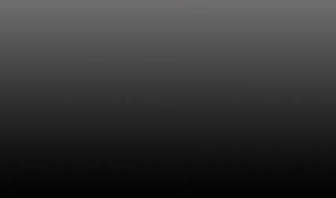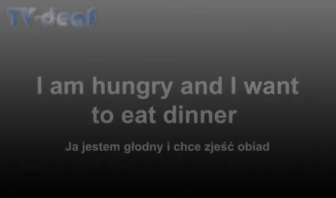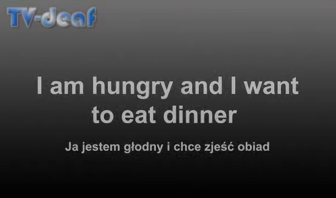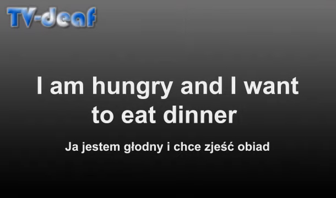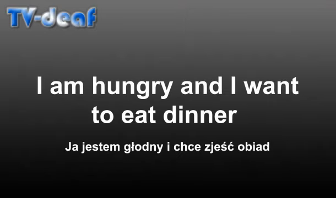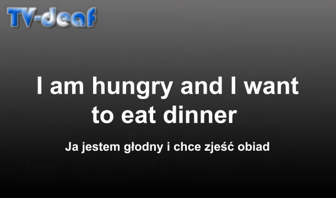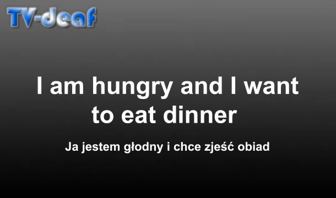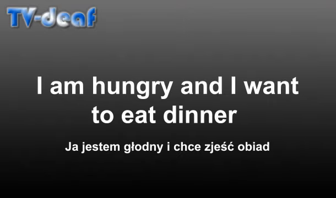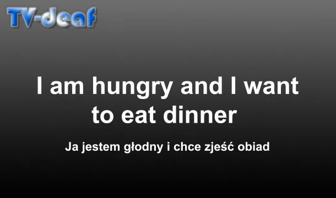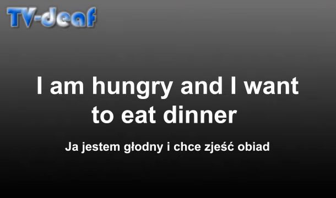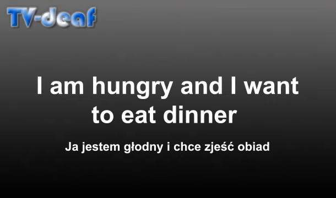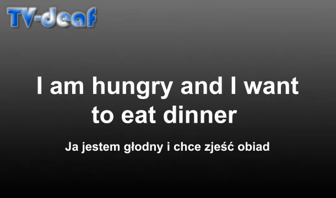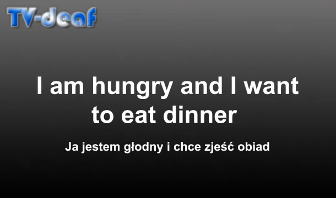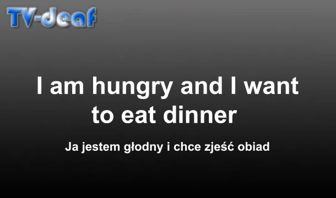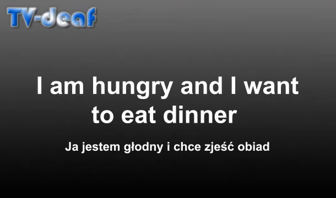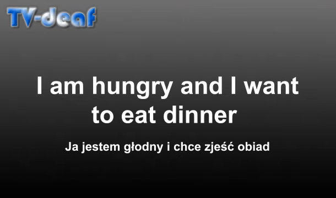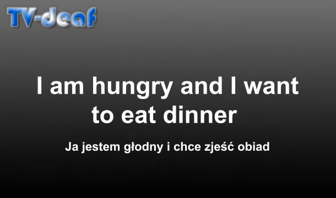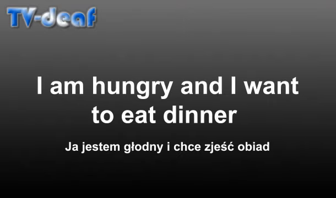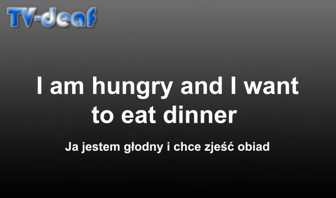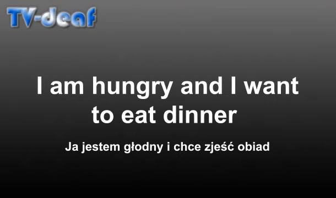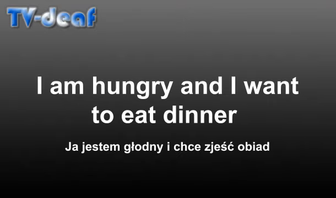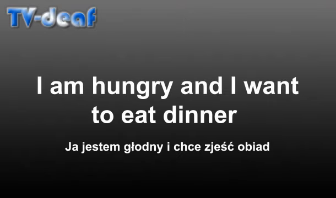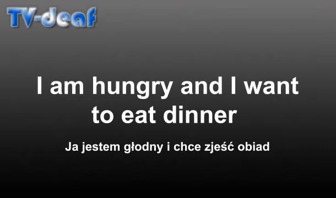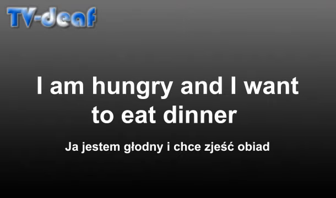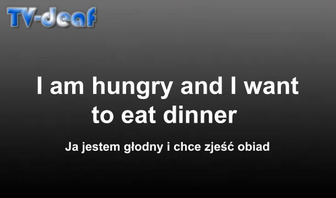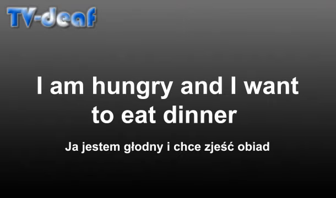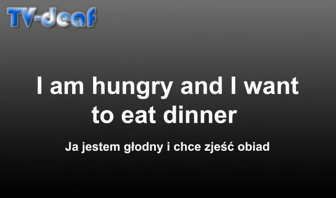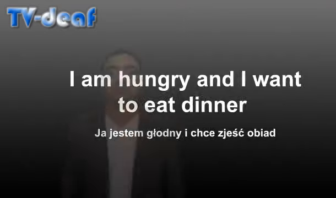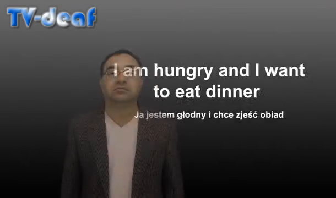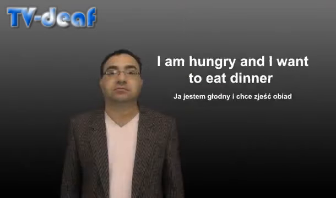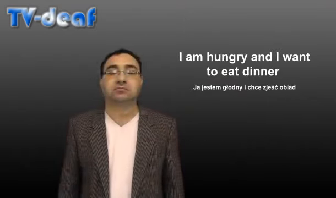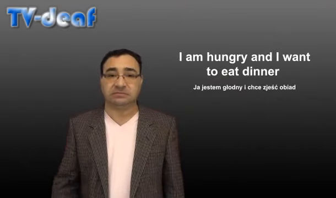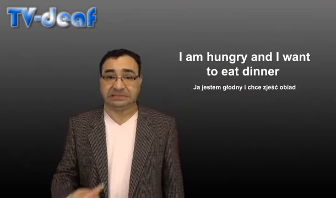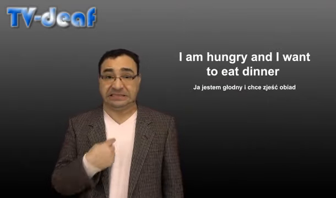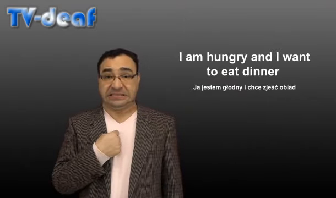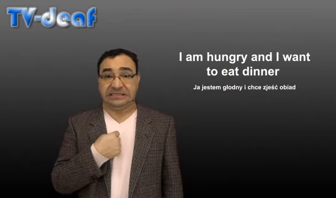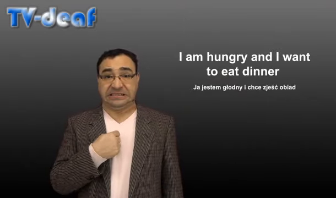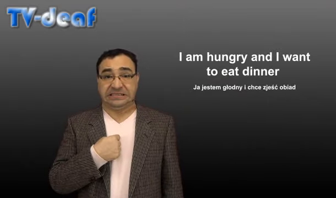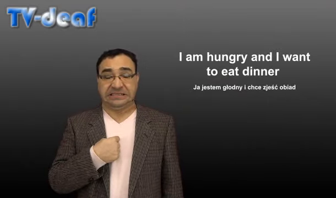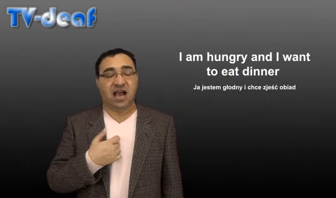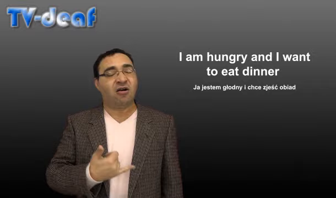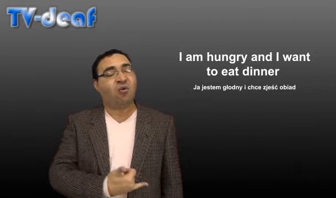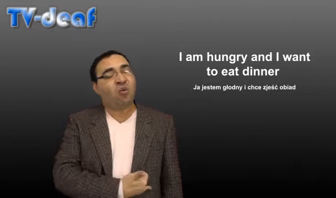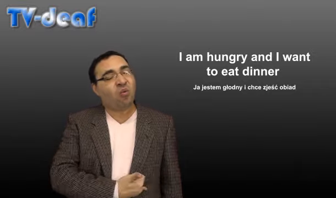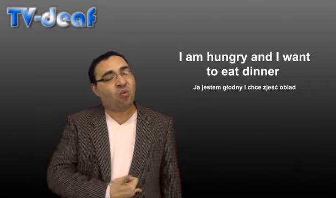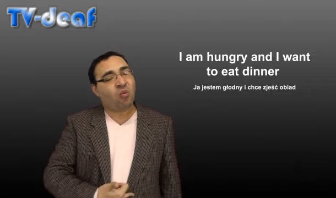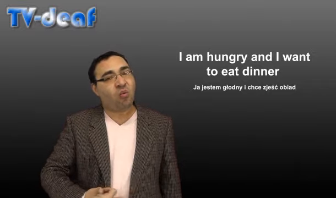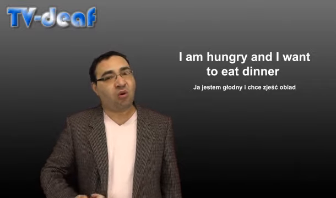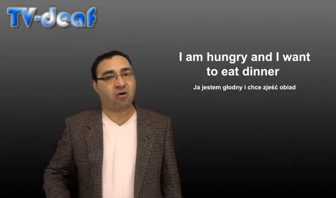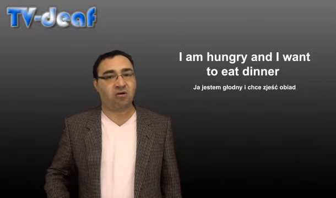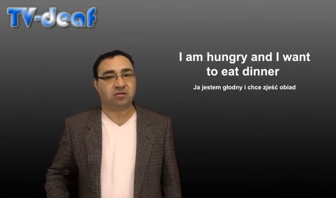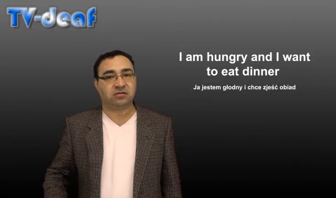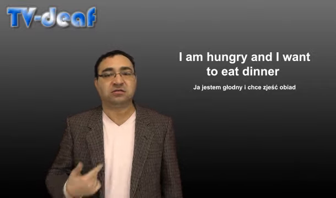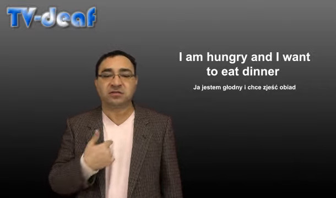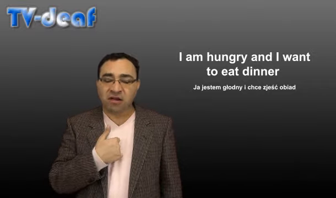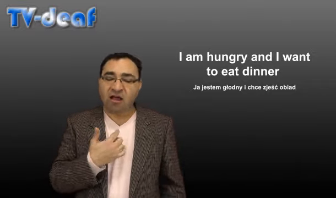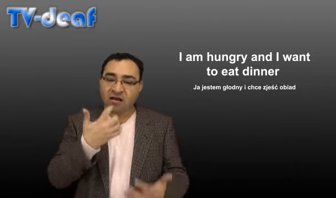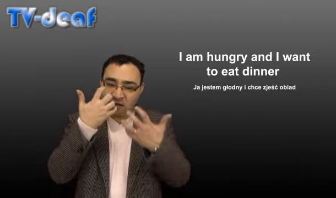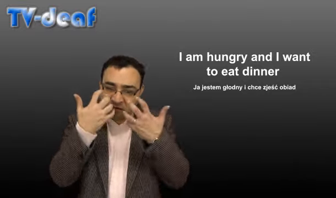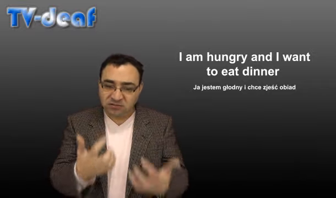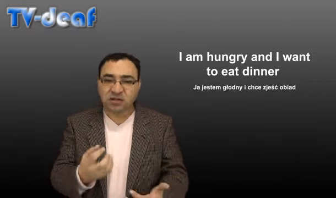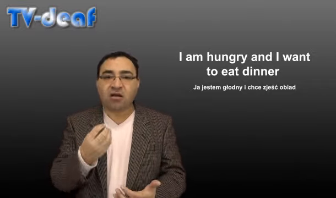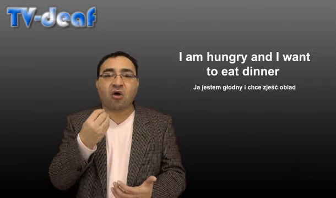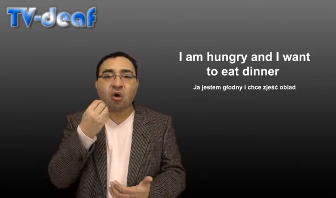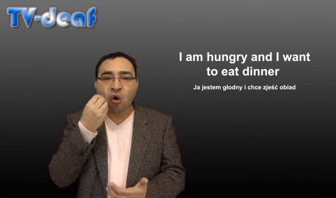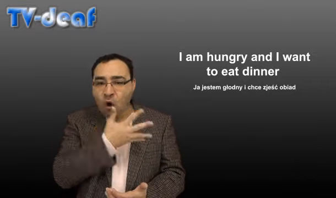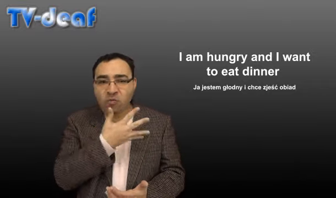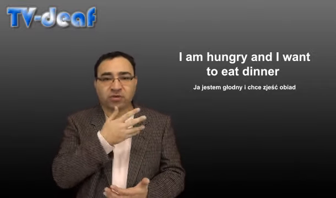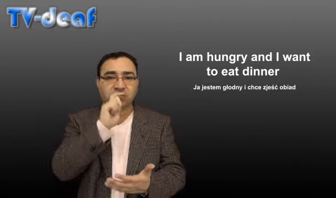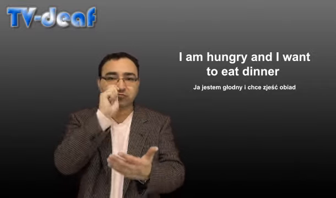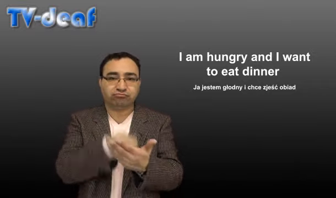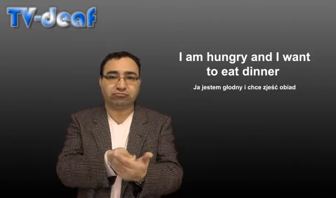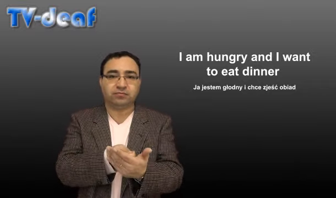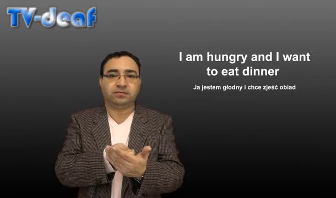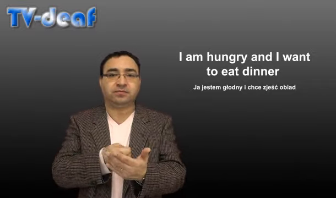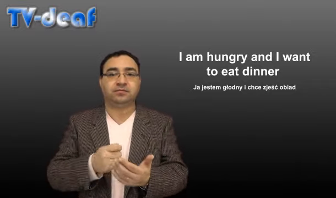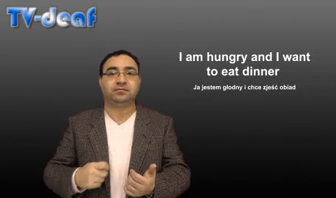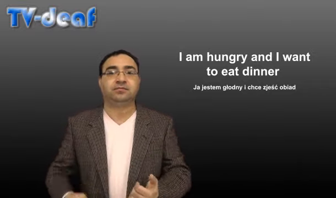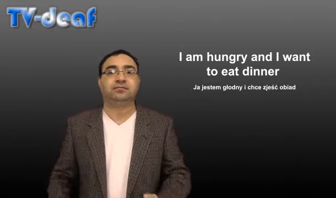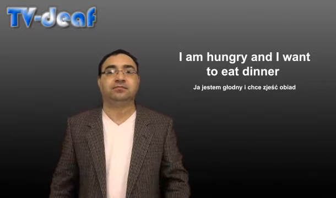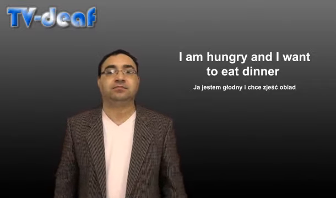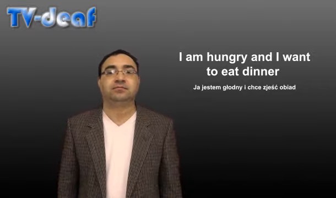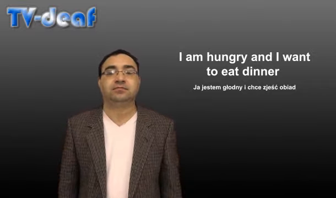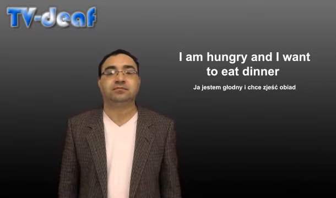Ja jestem głodny i chcę zjeść obiad